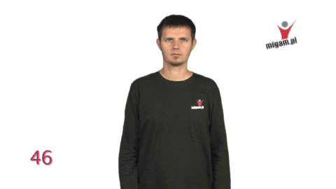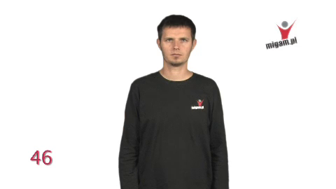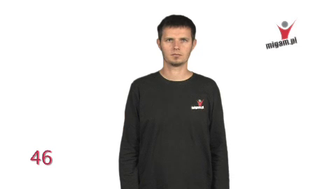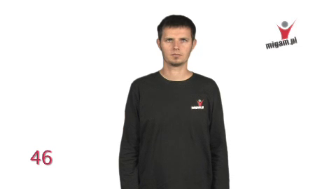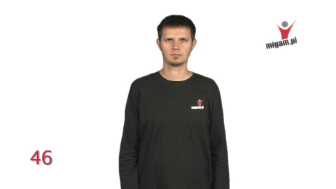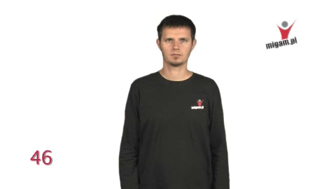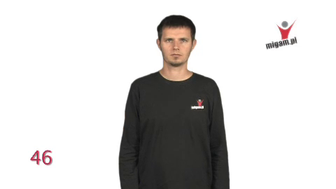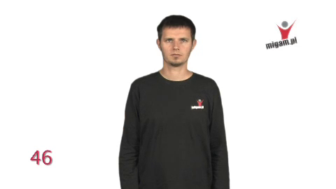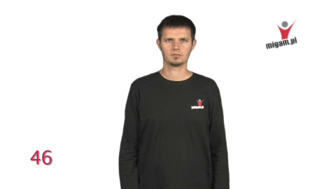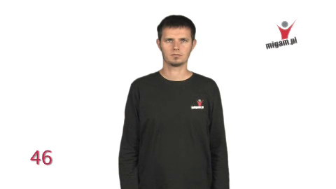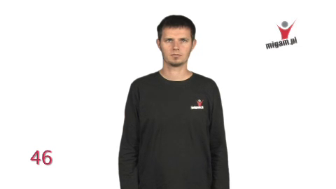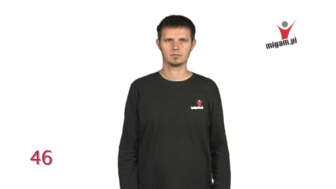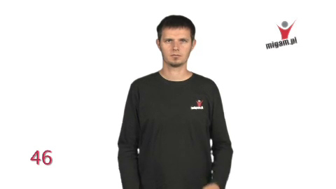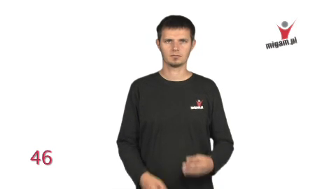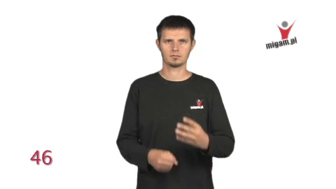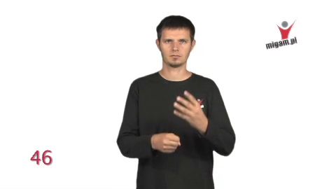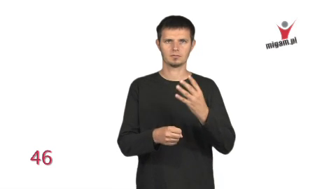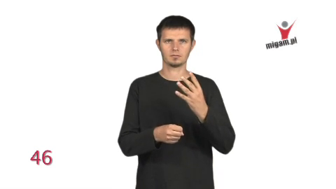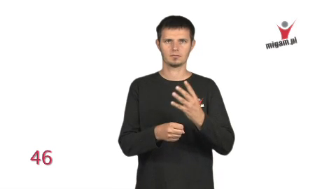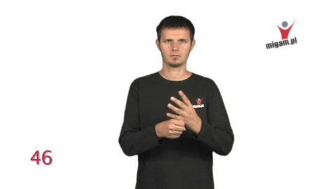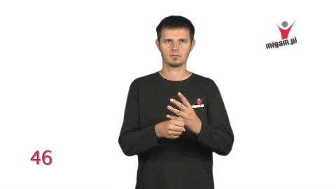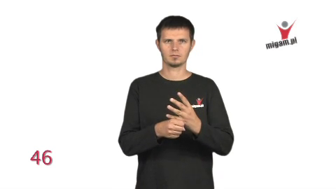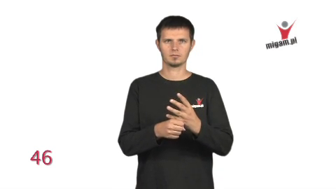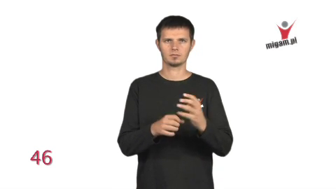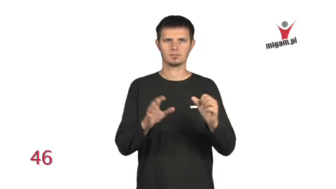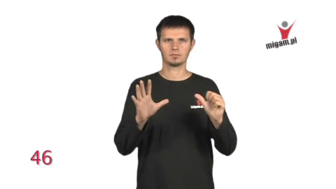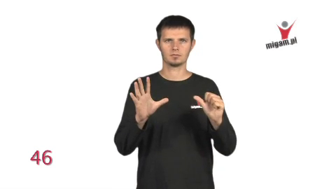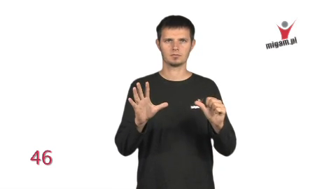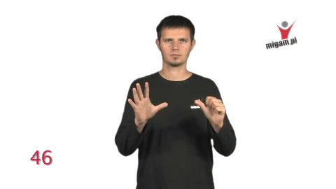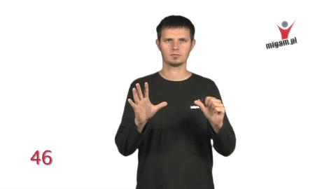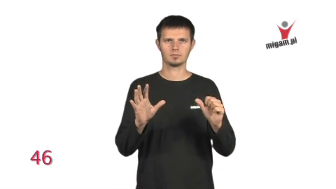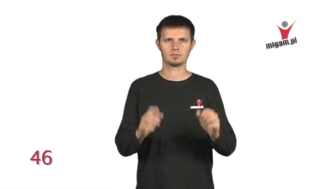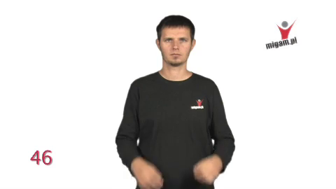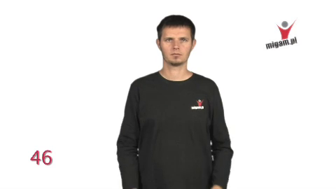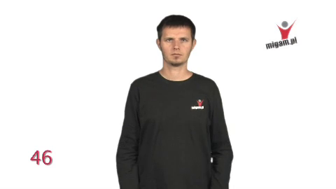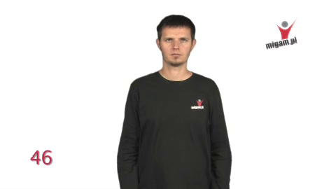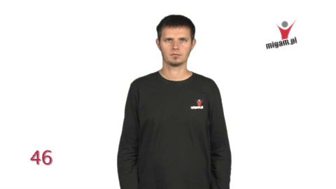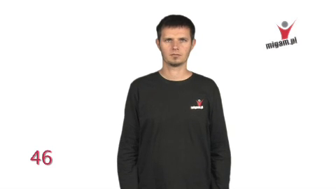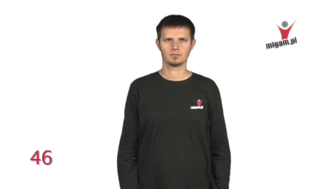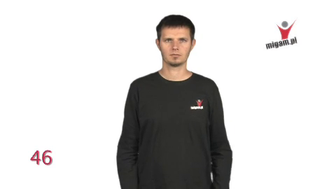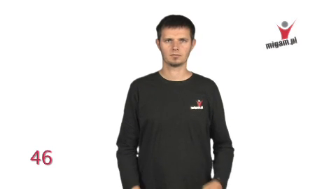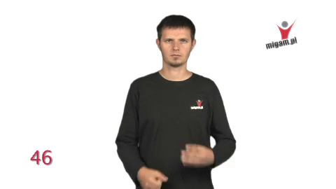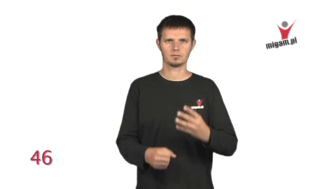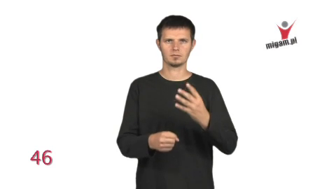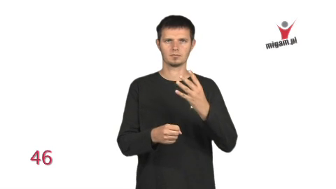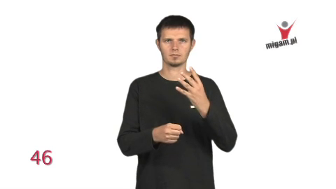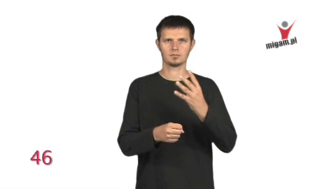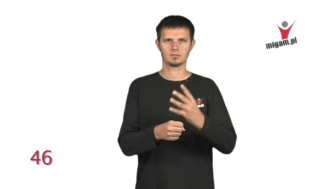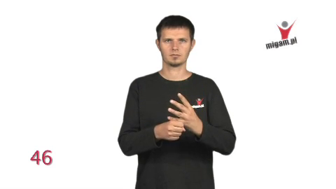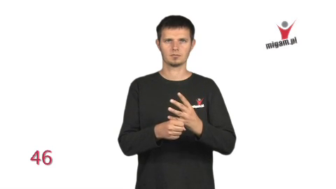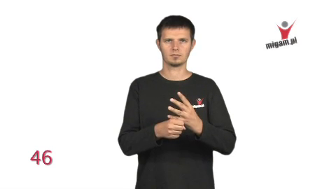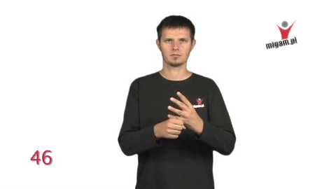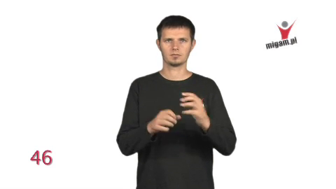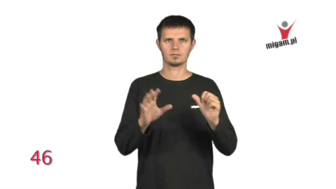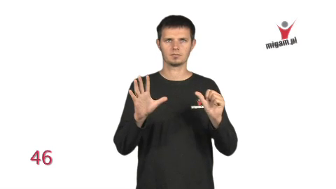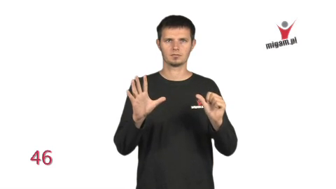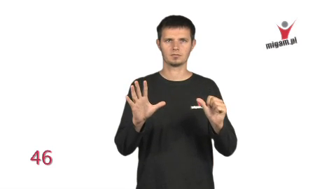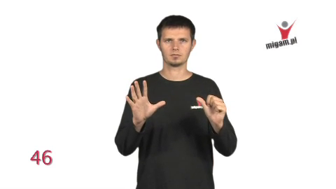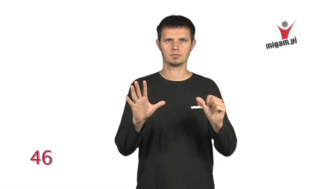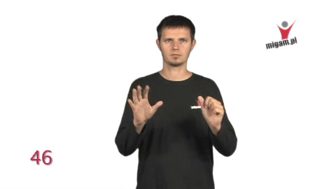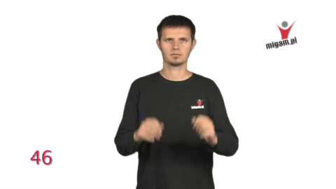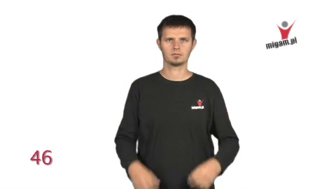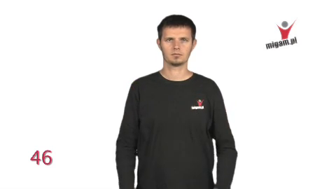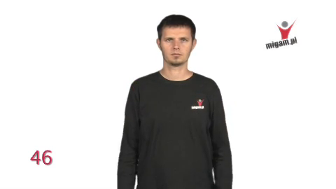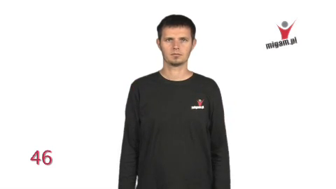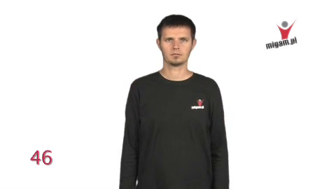Czterdzieści sześć